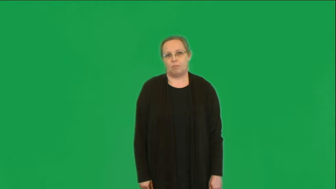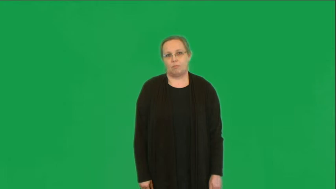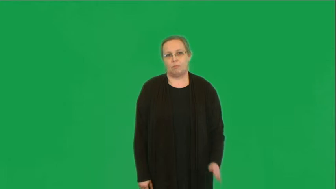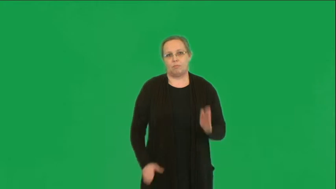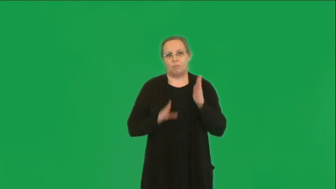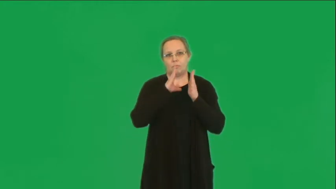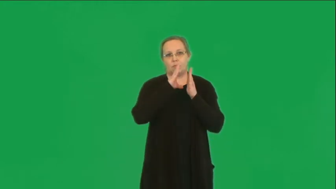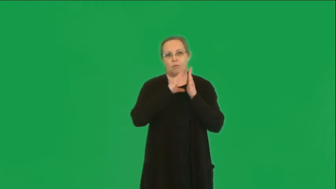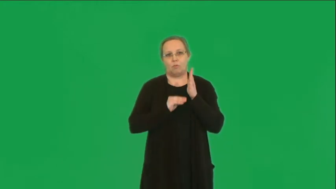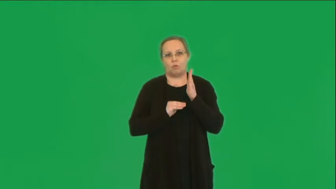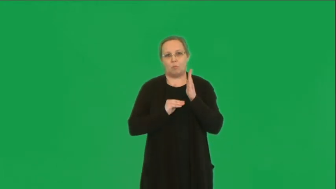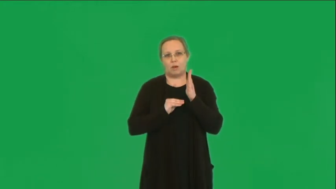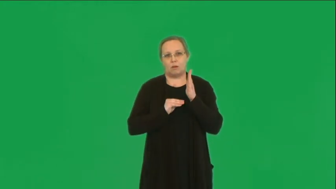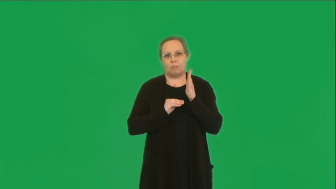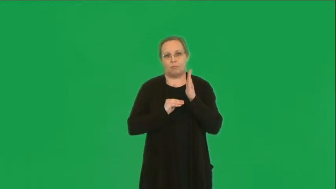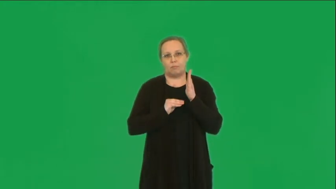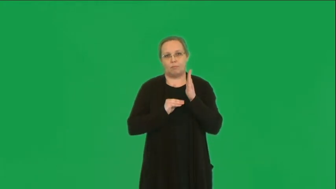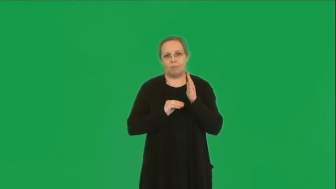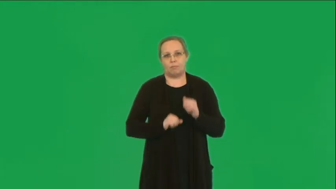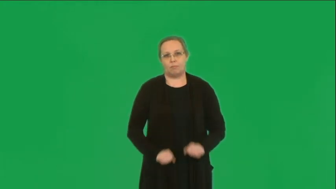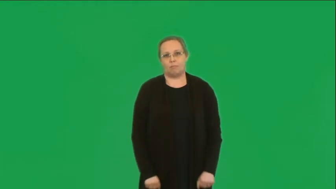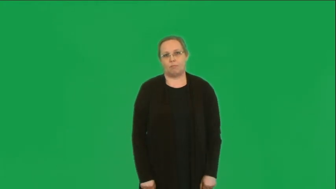formalny